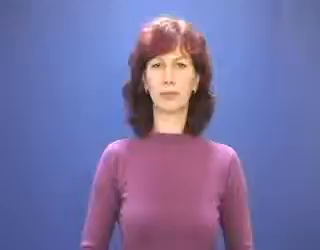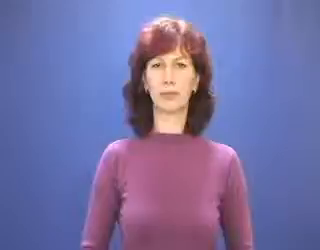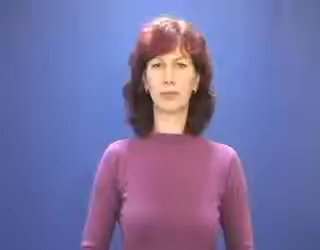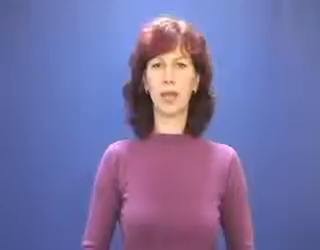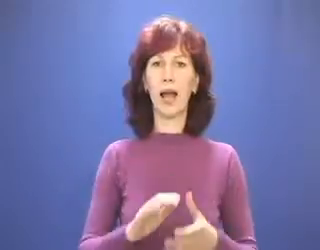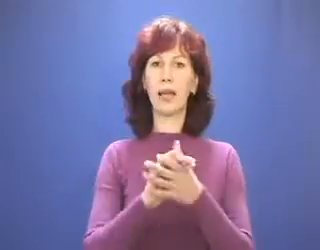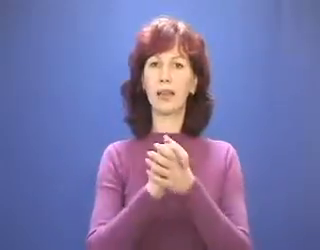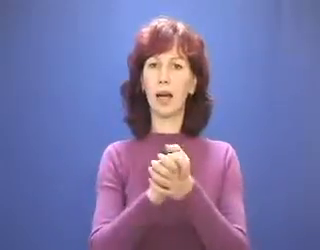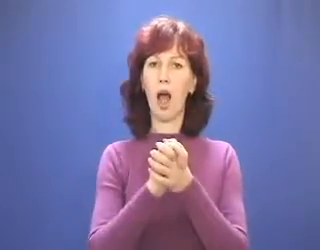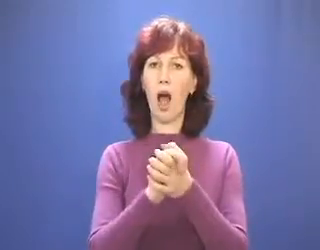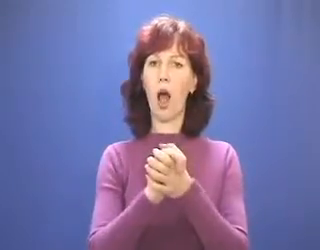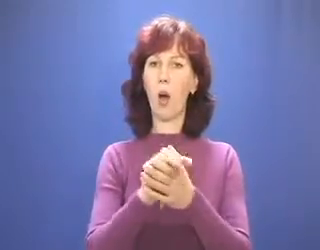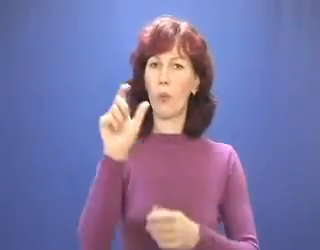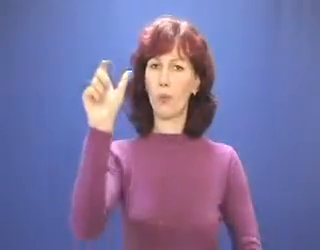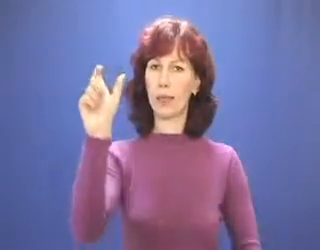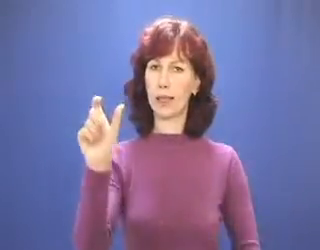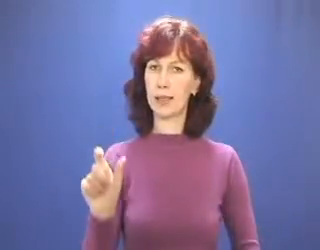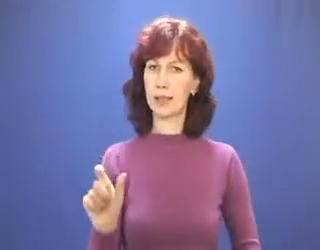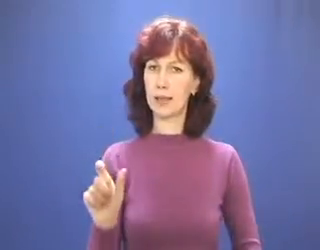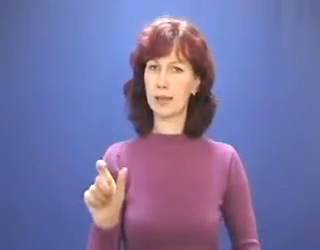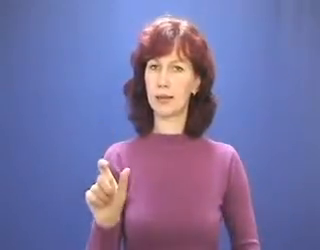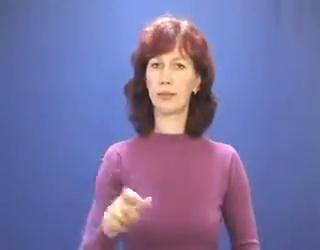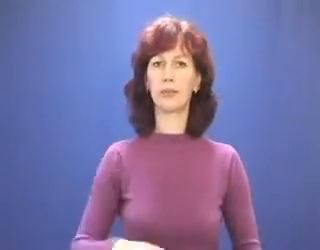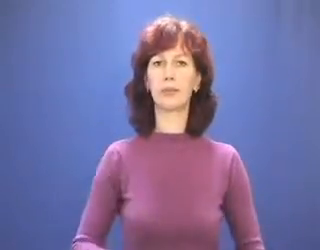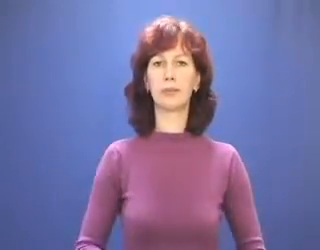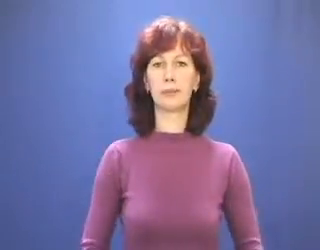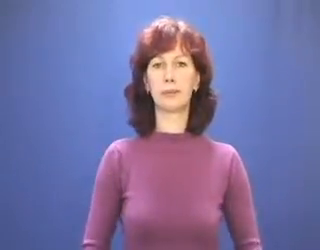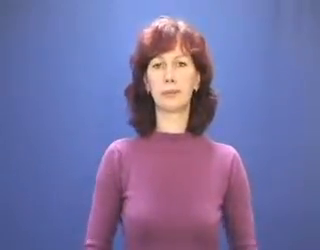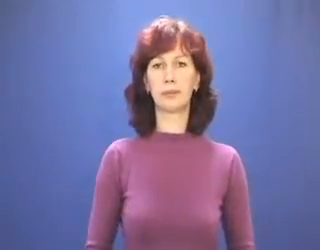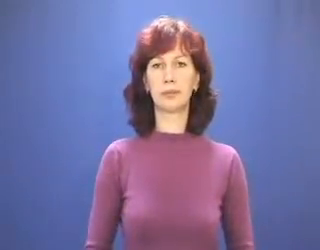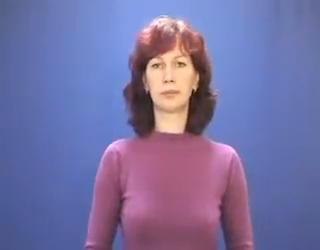draugs